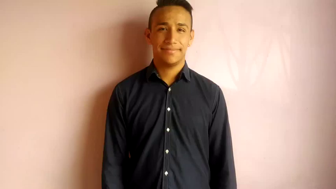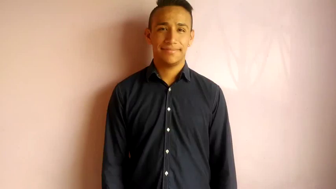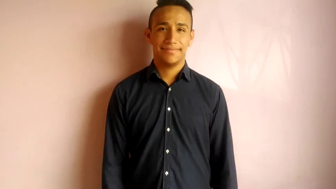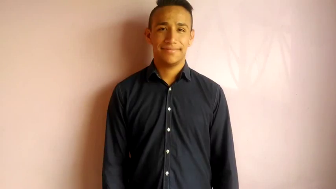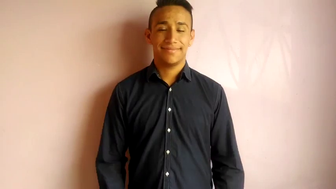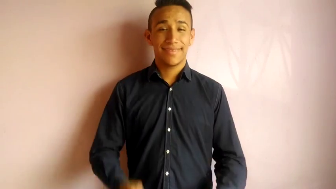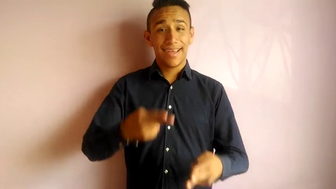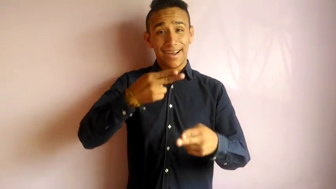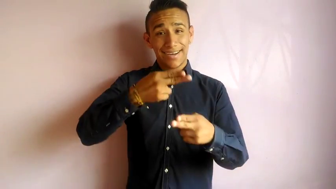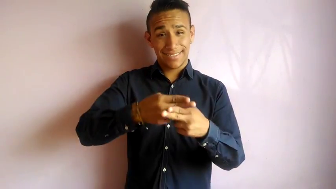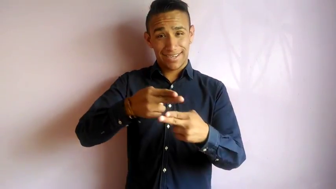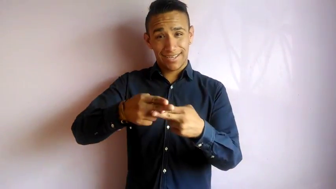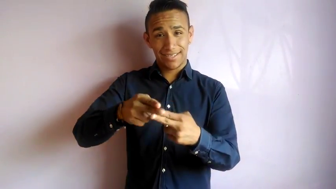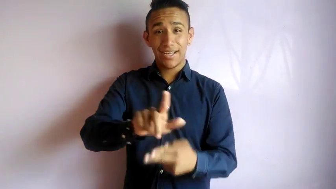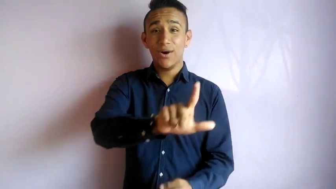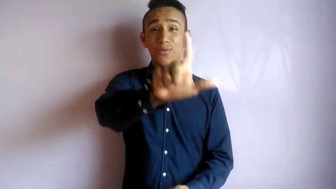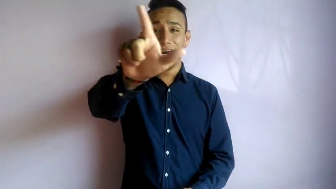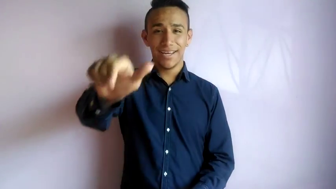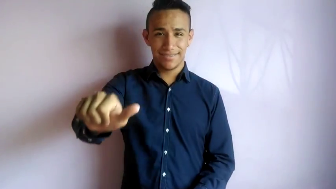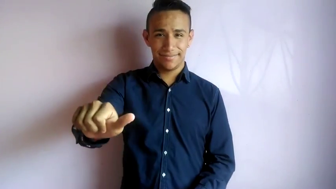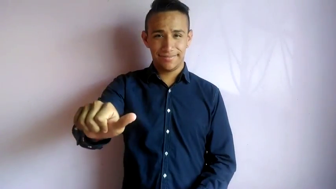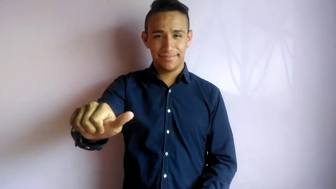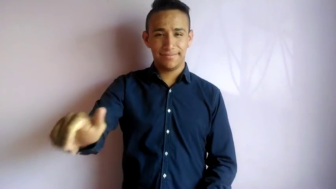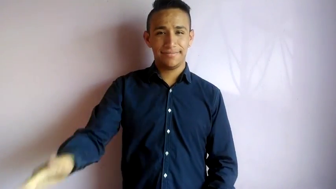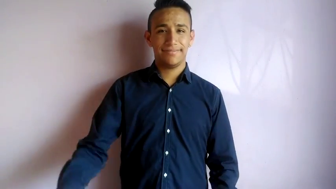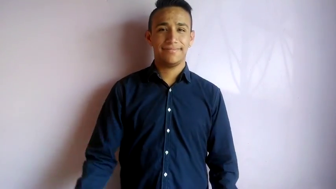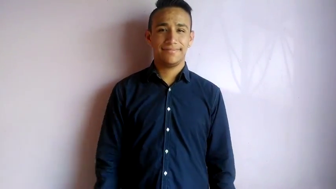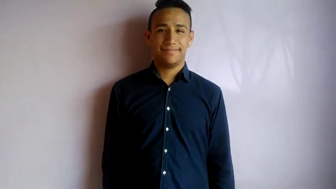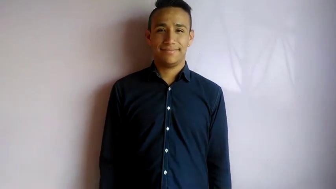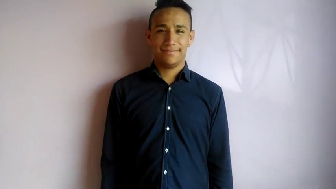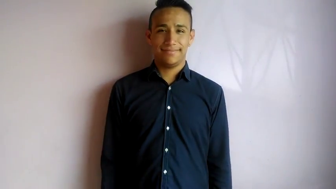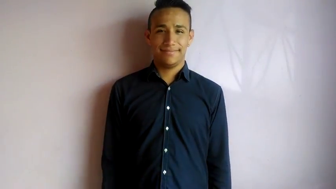hasta luego